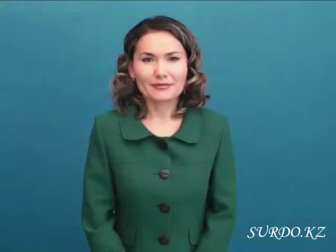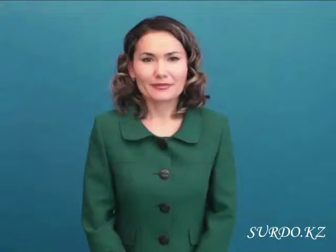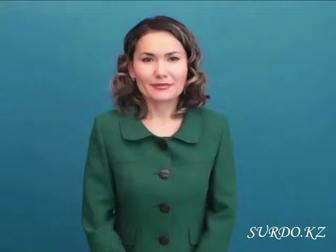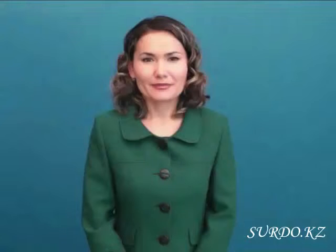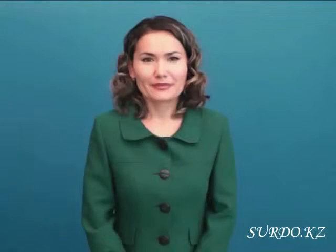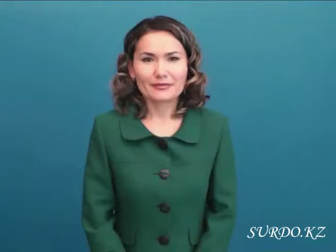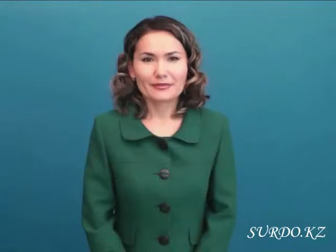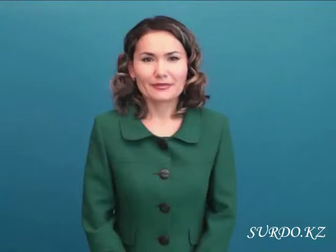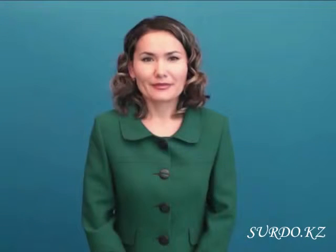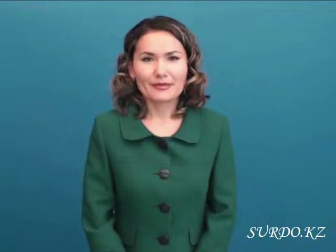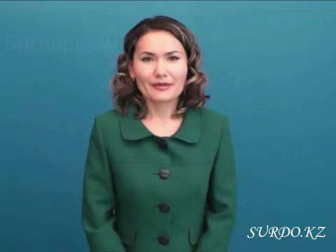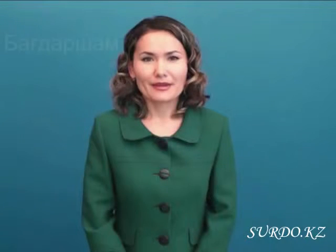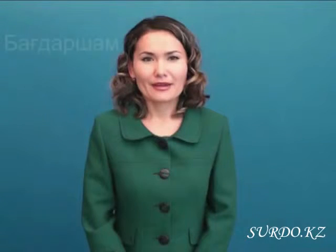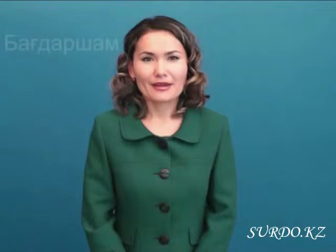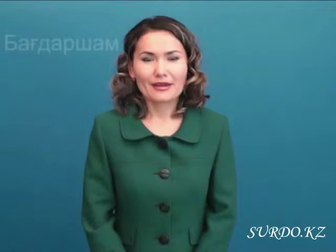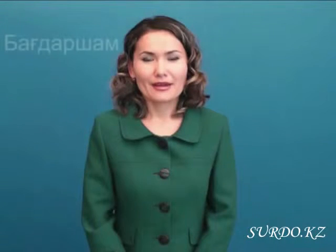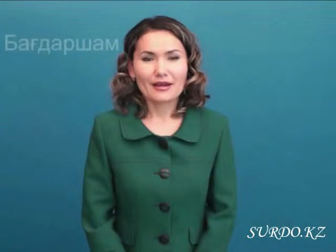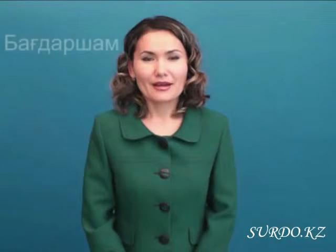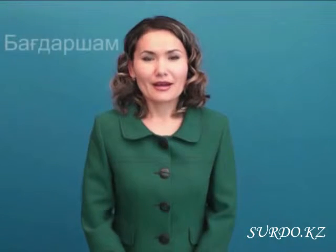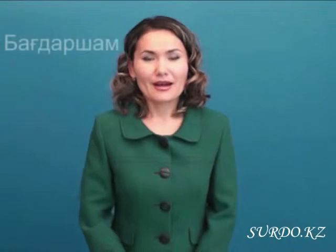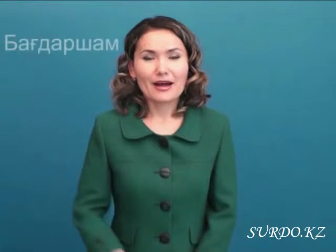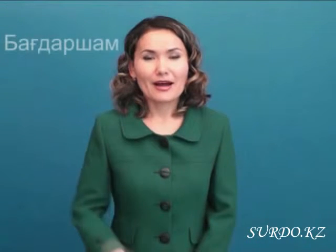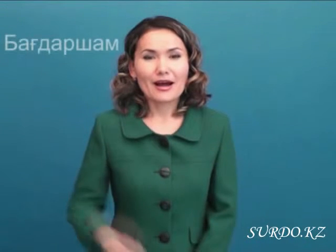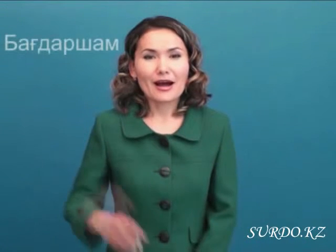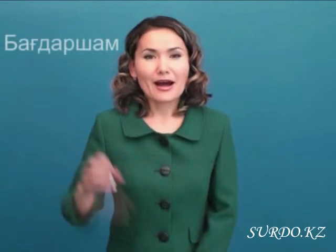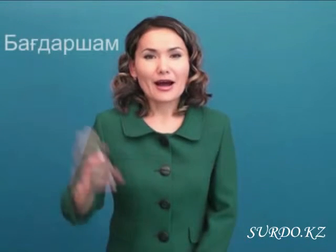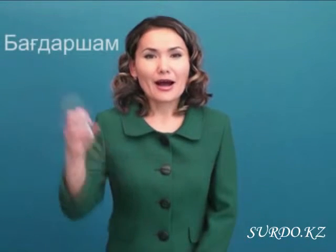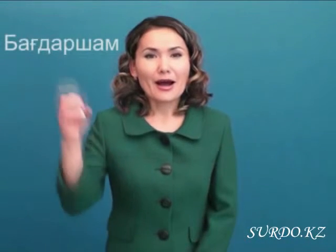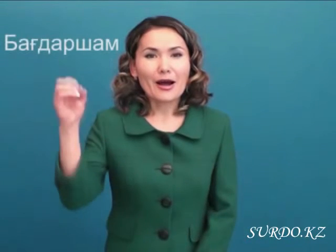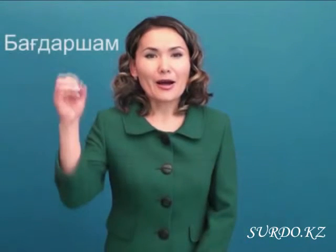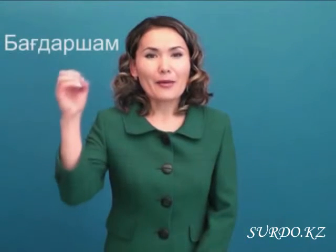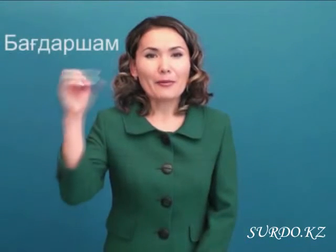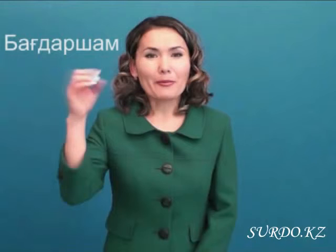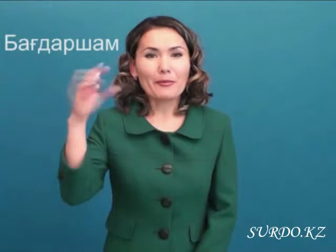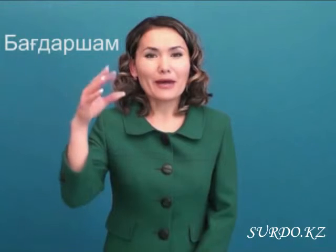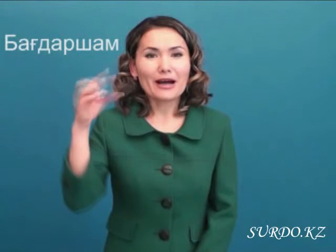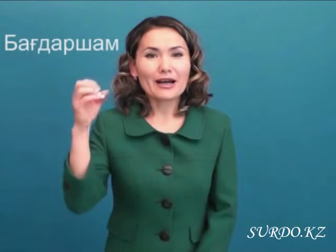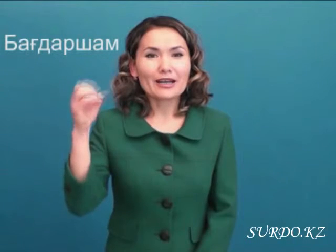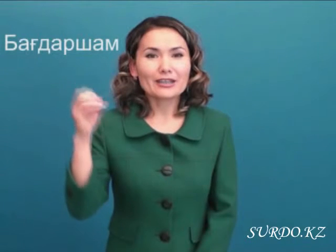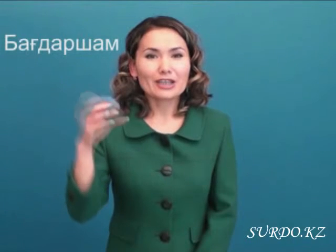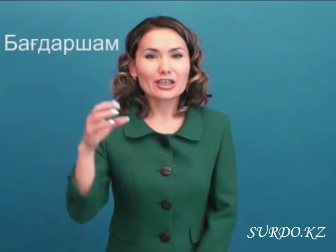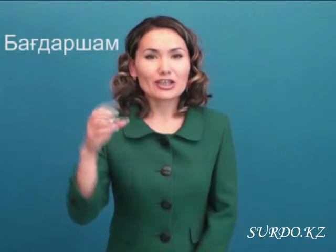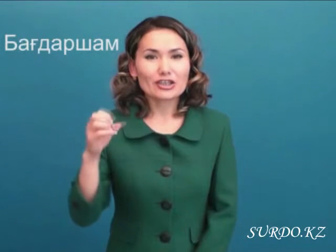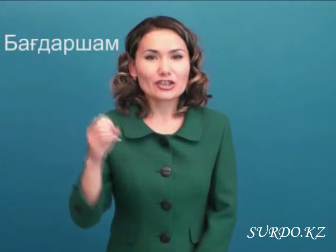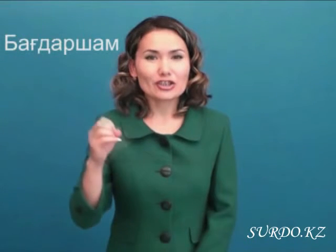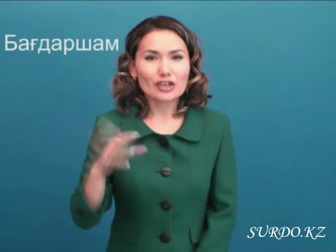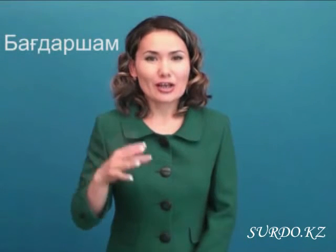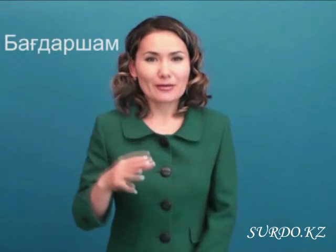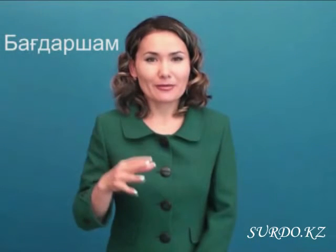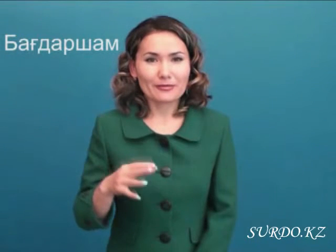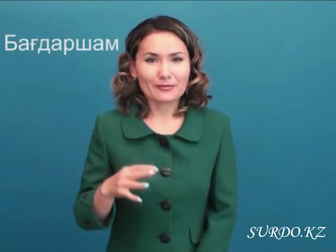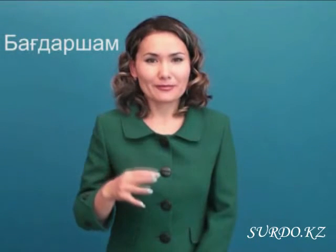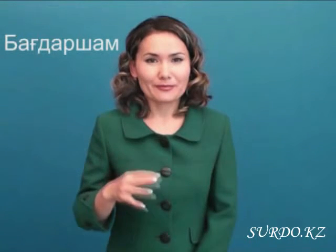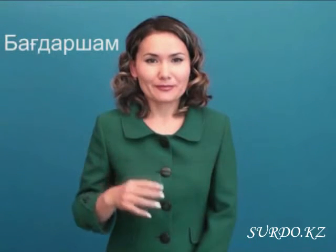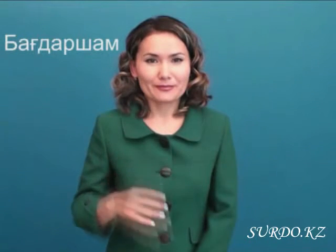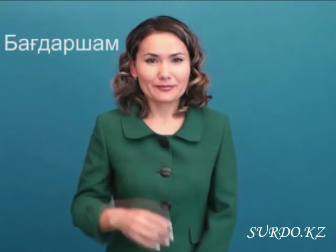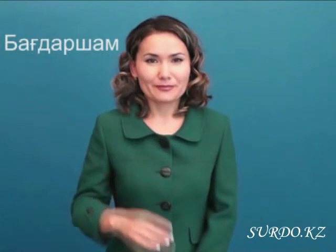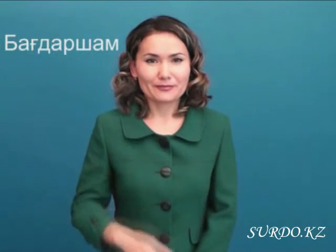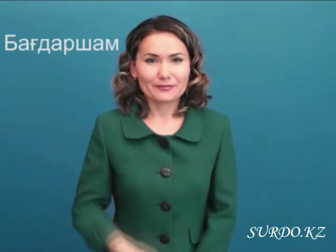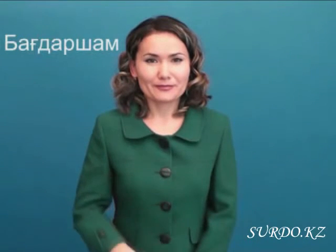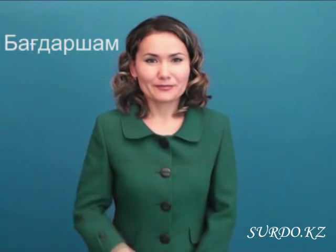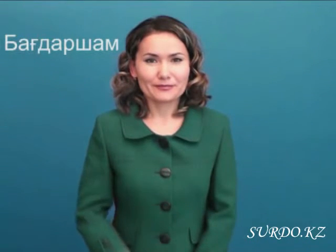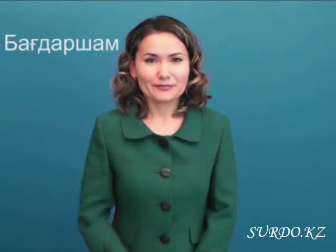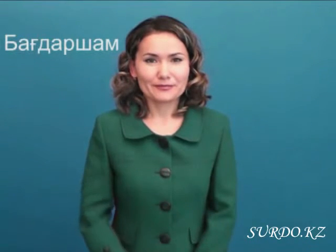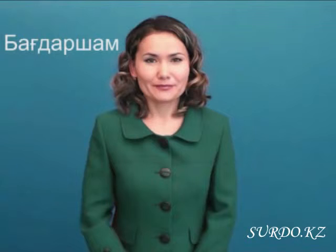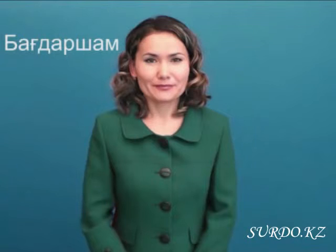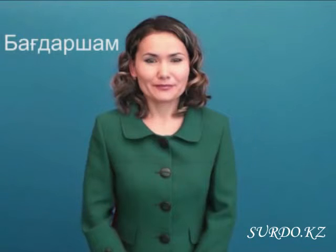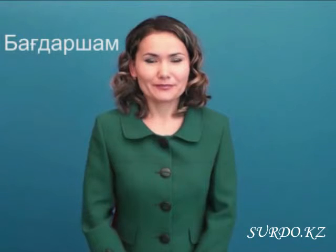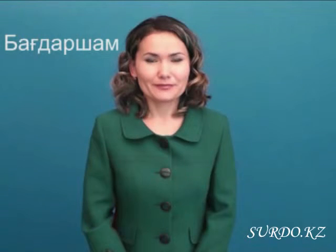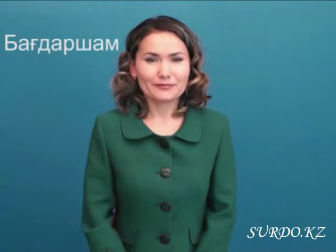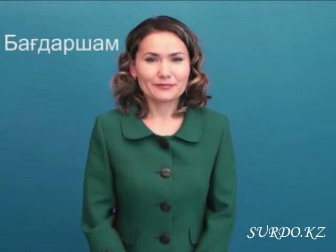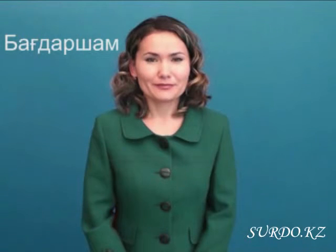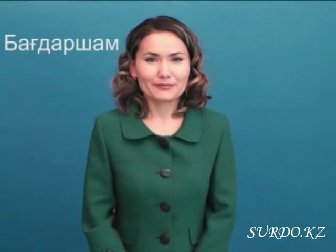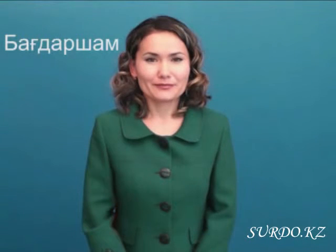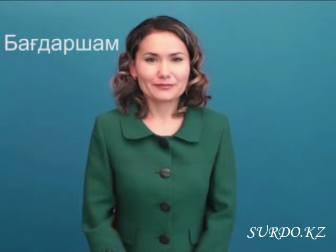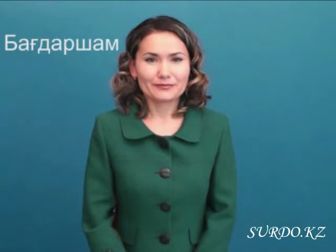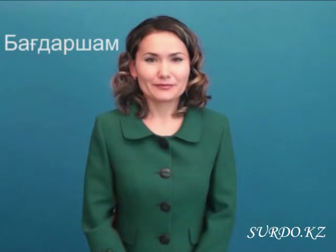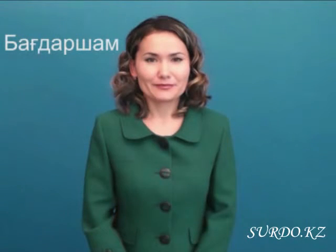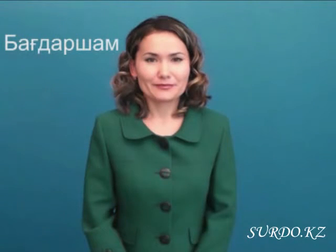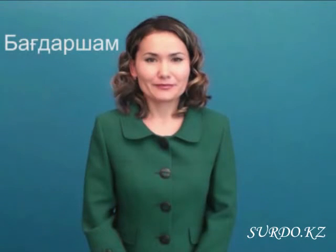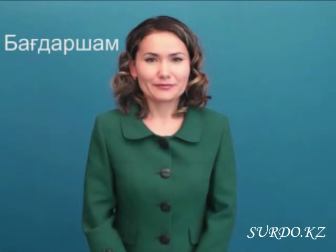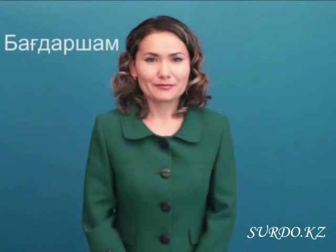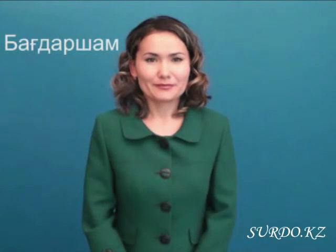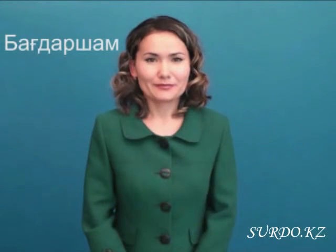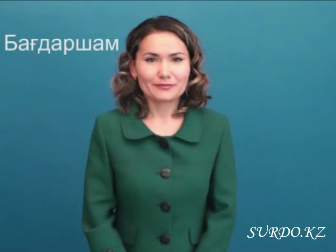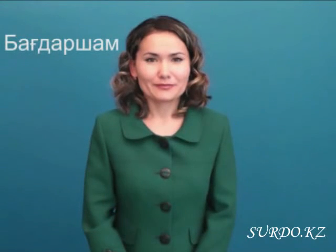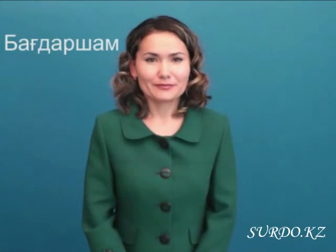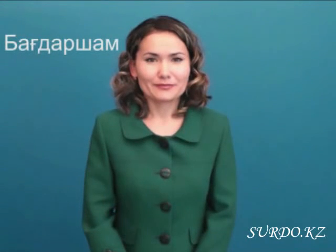Бағдаршам